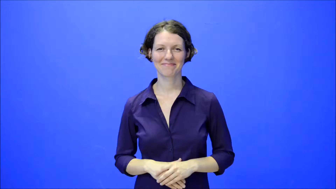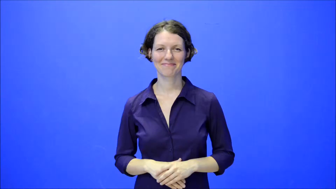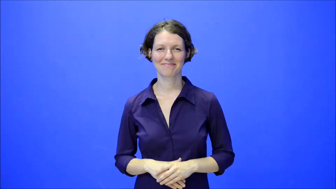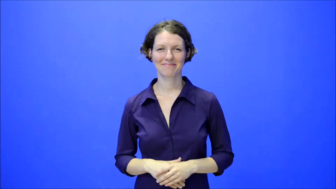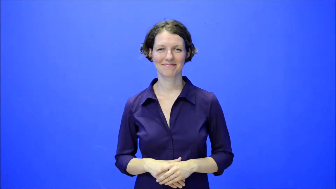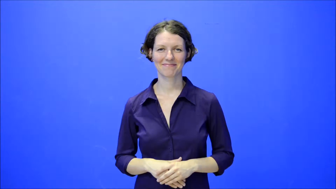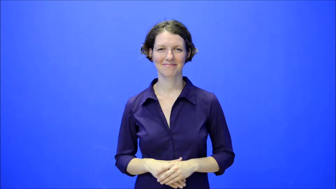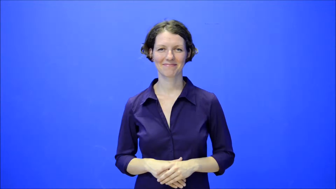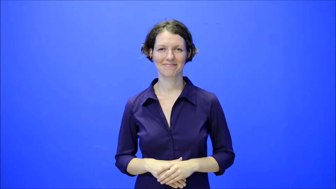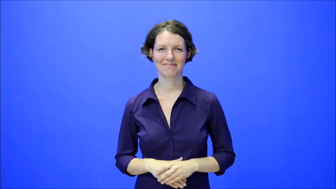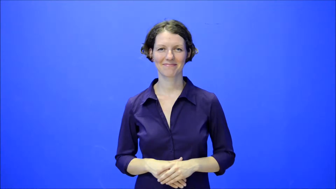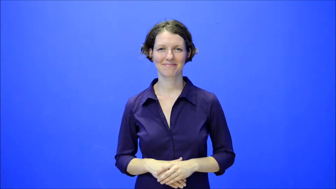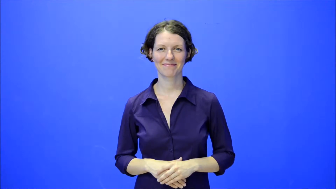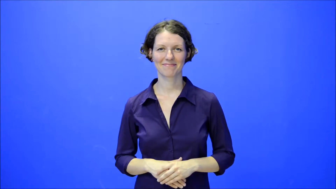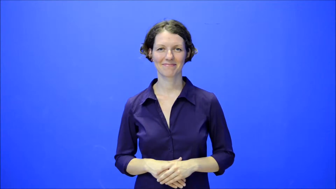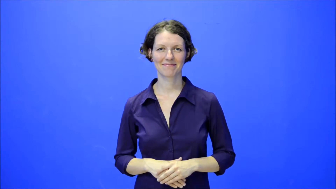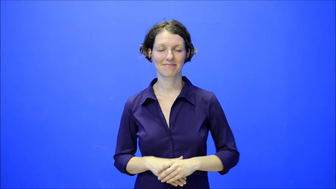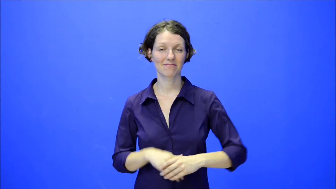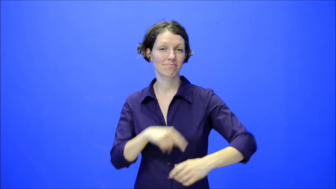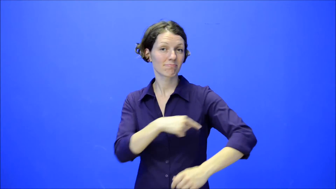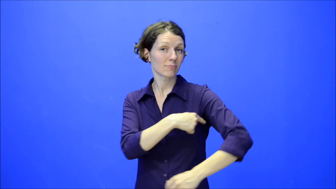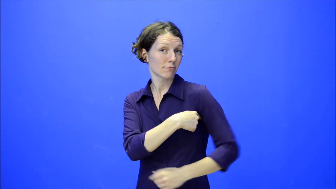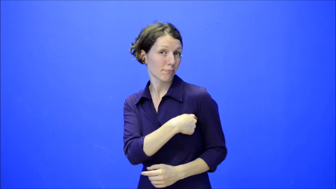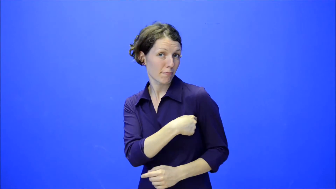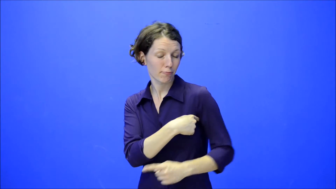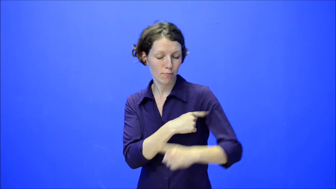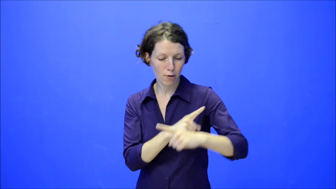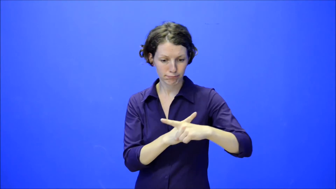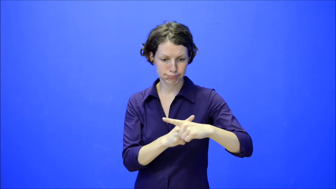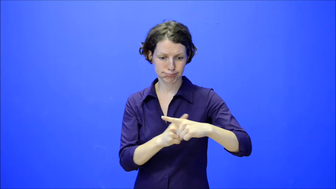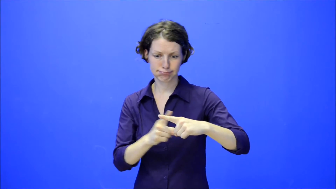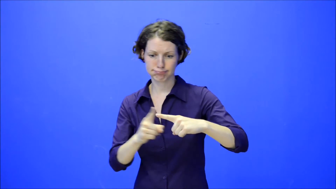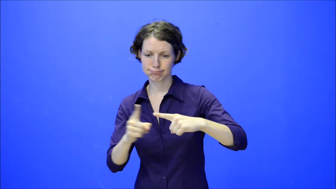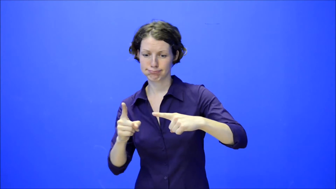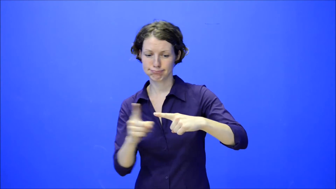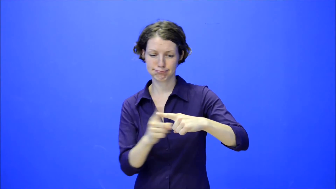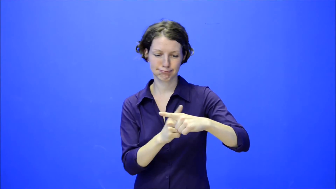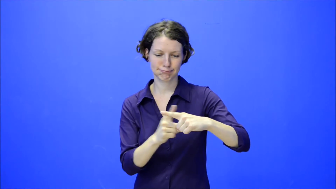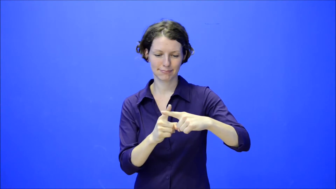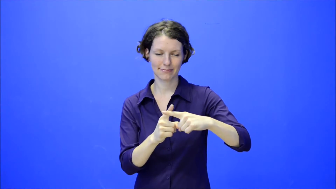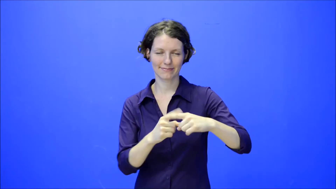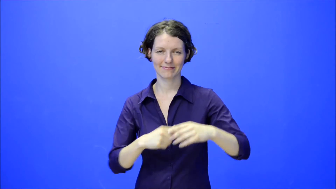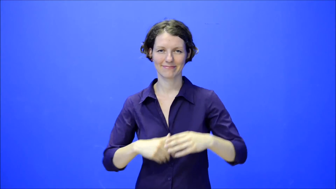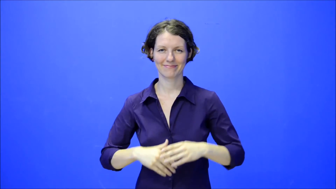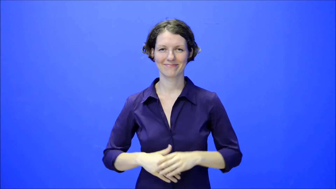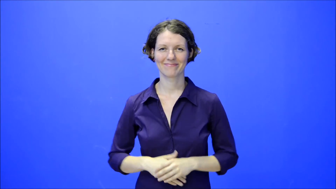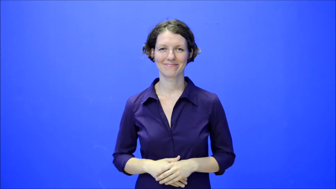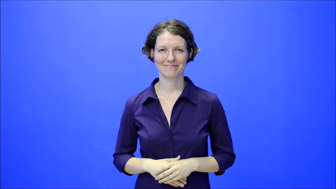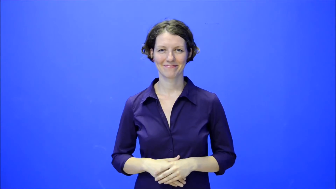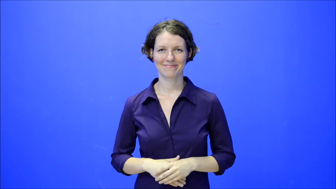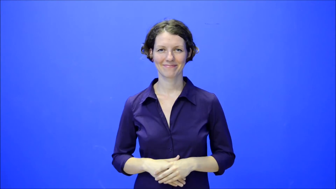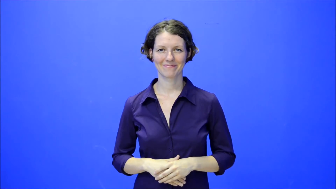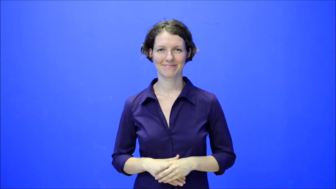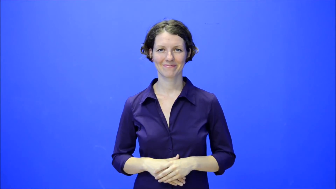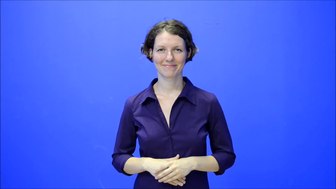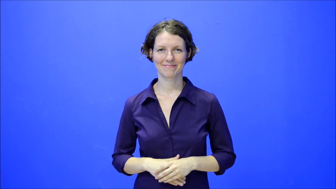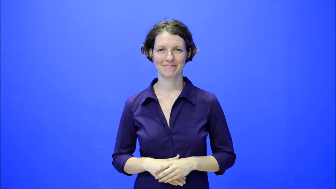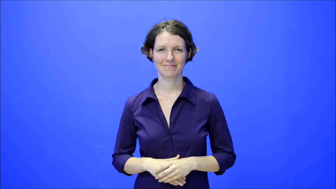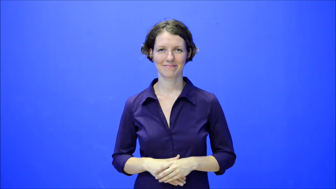měří